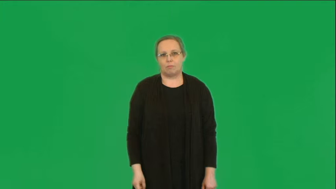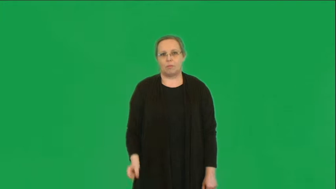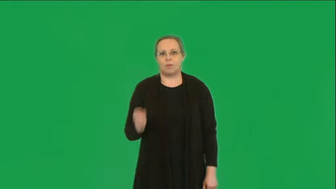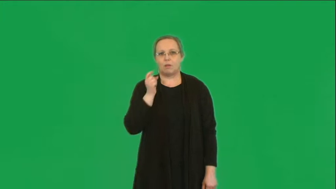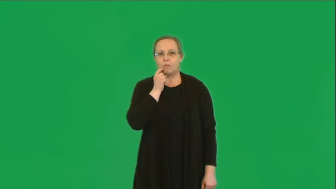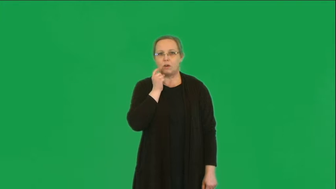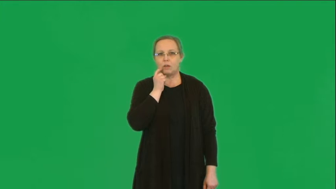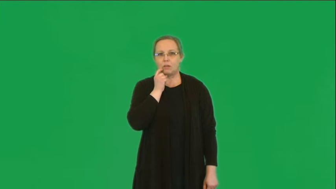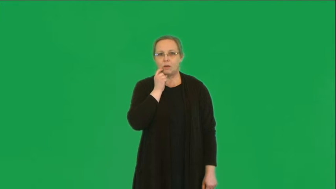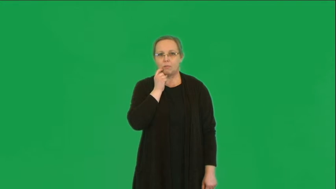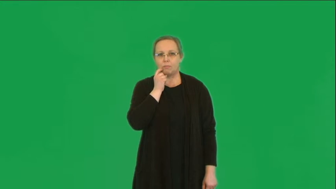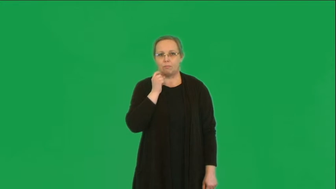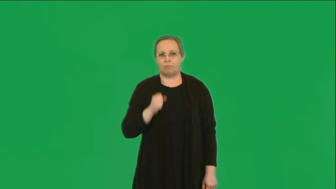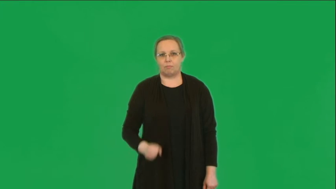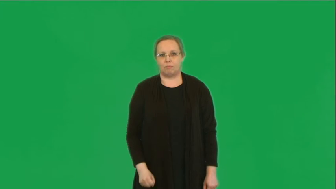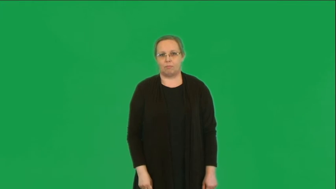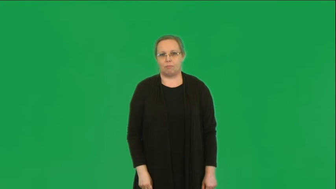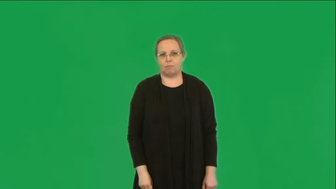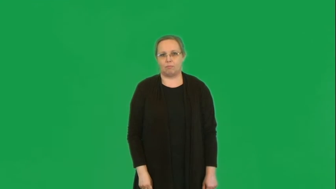Finlandia